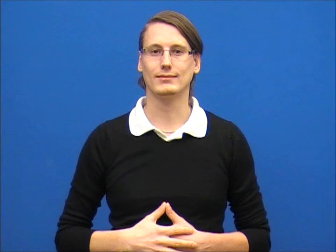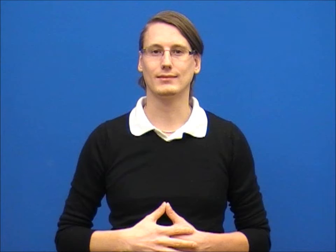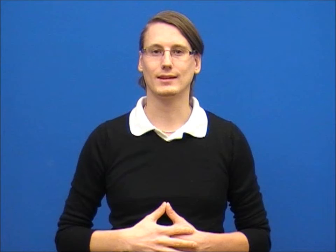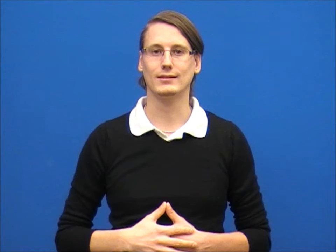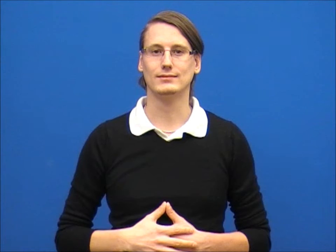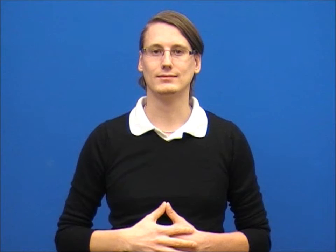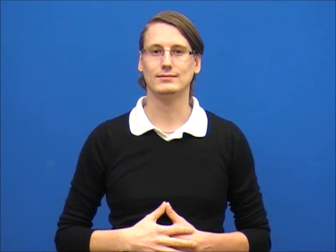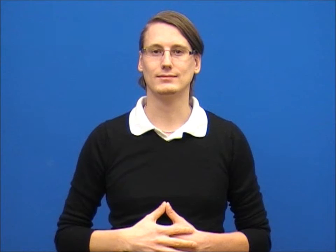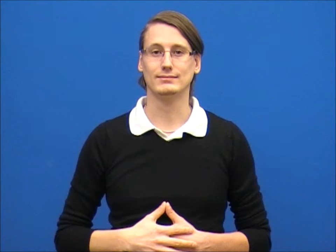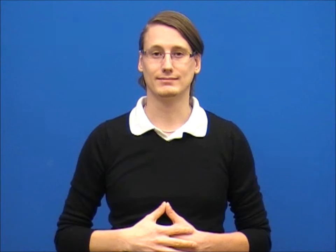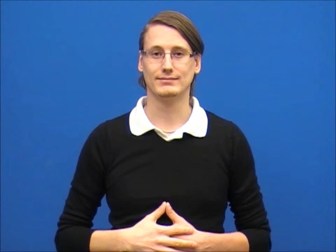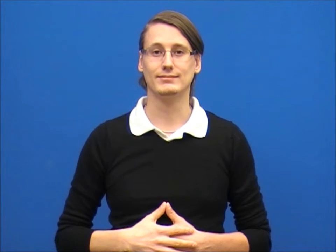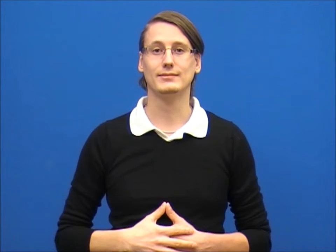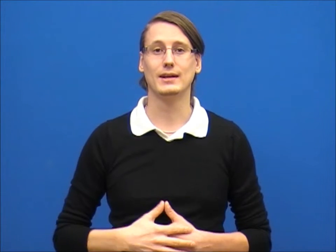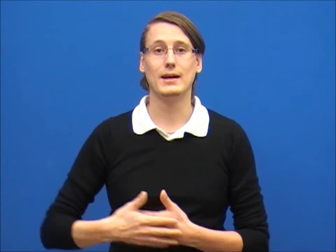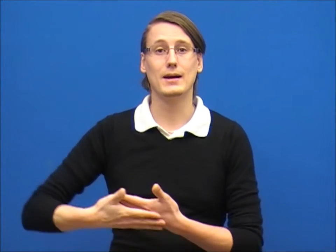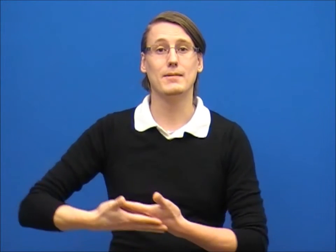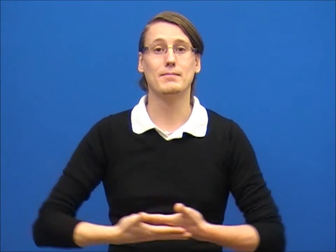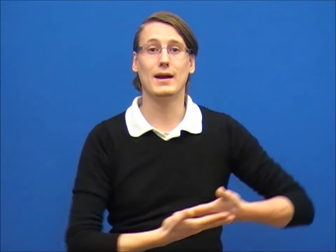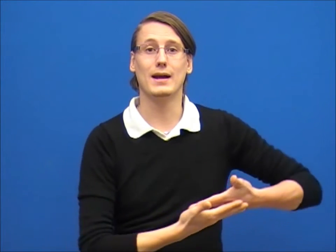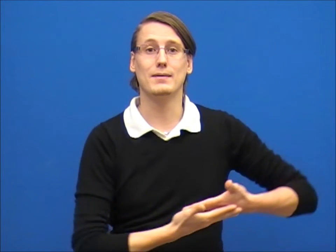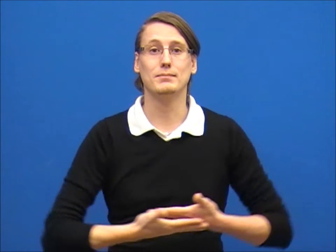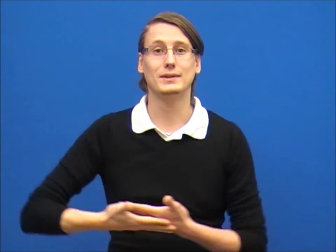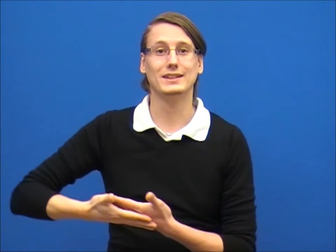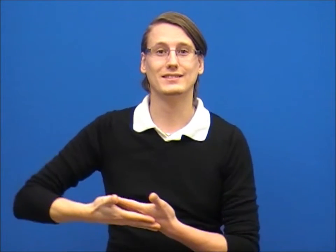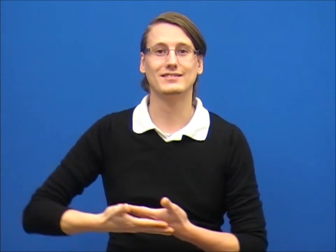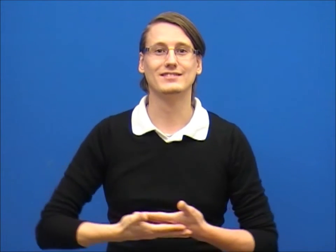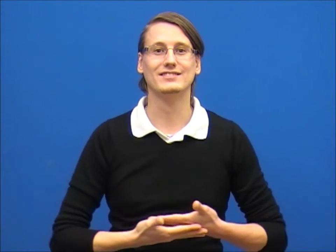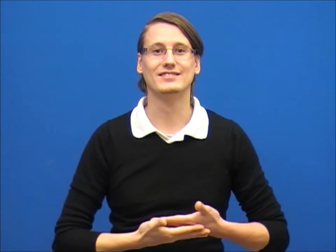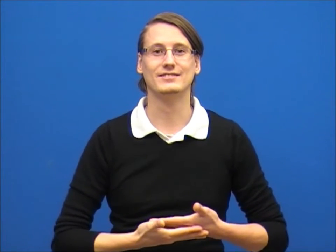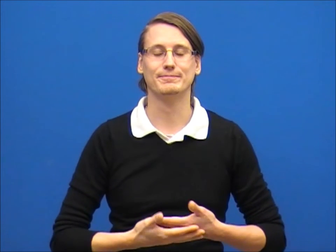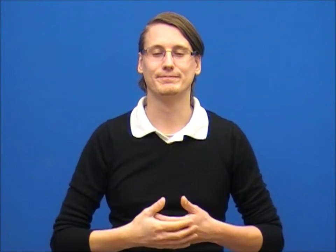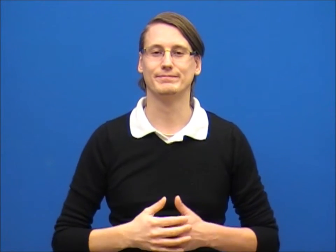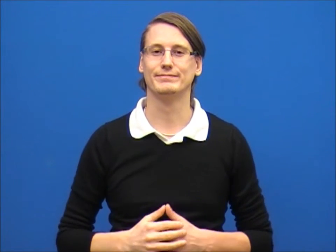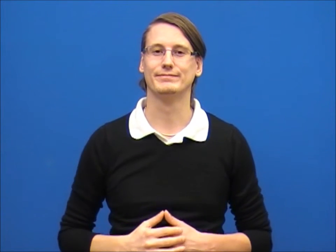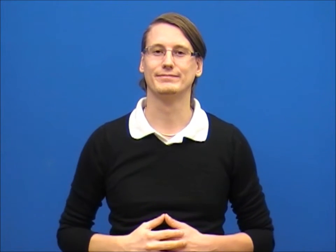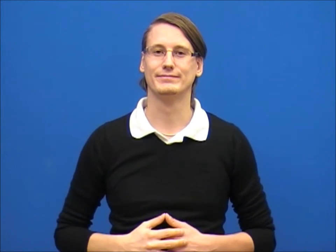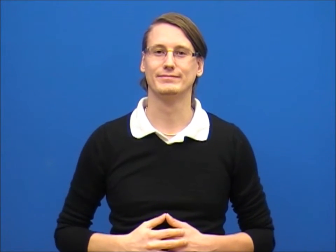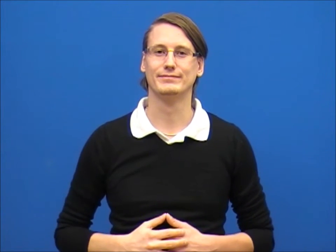BABY